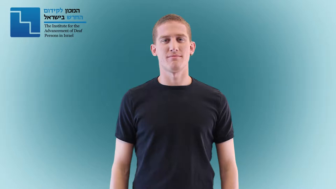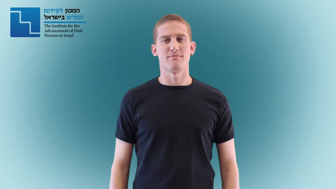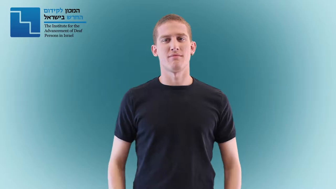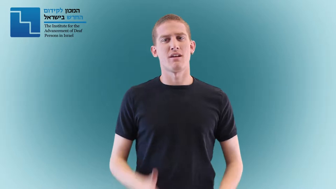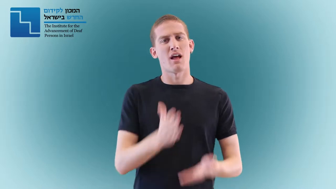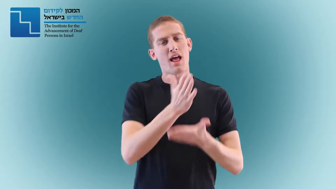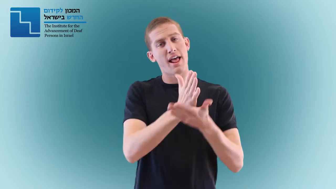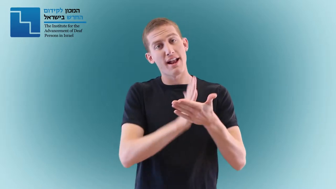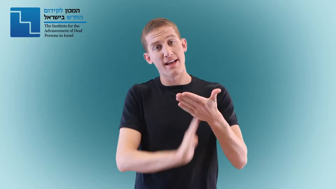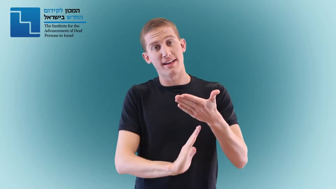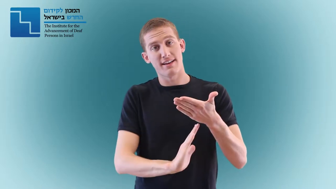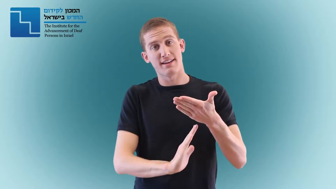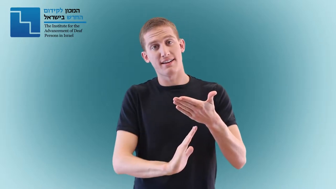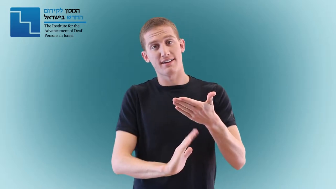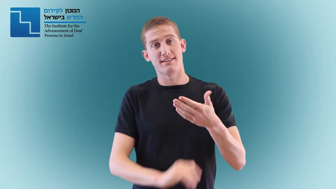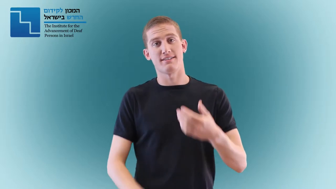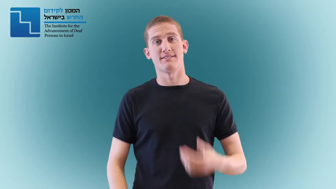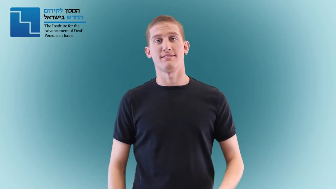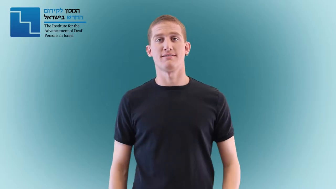חלק